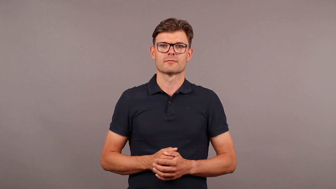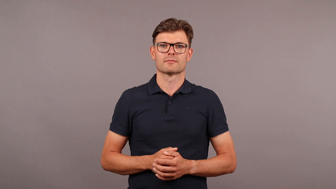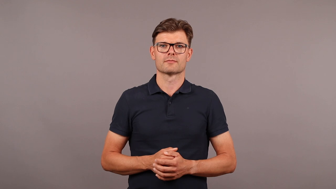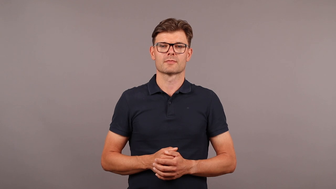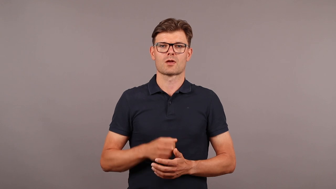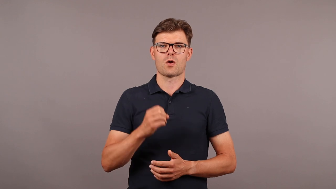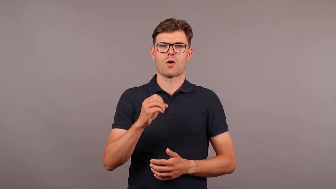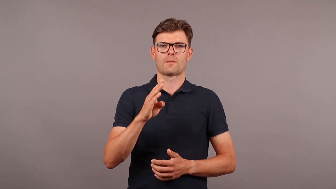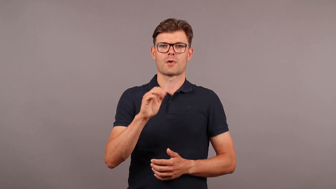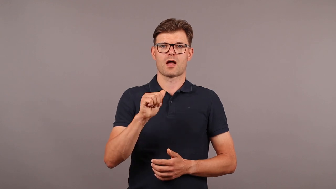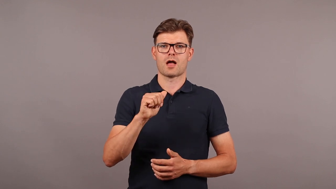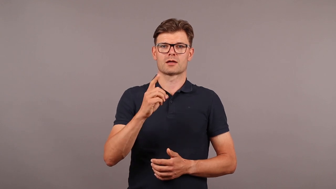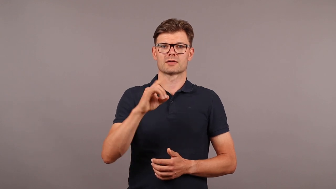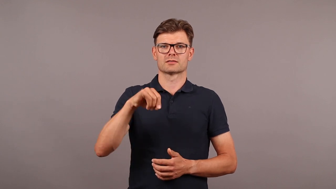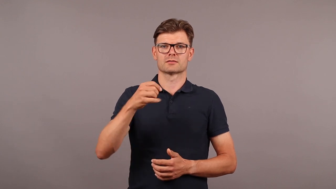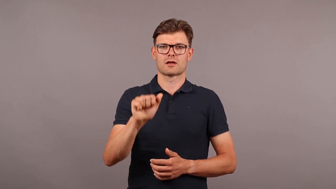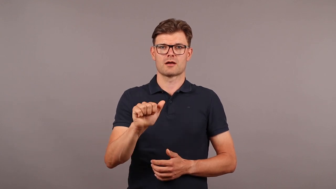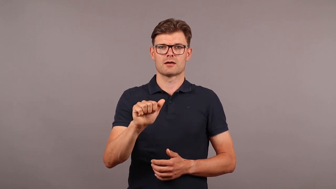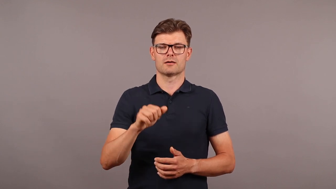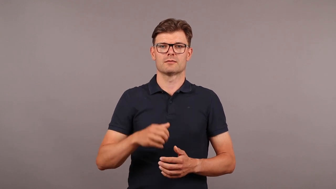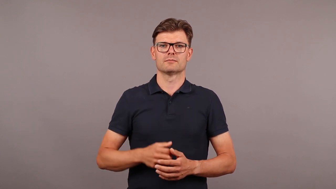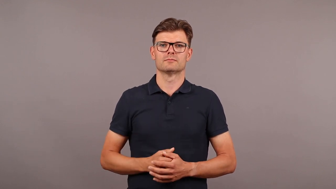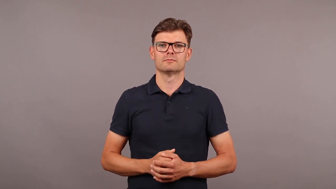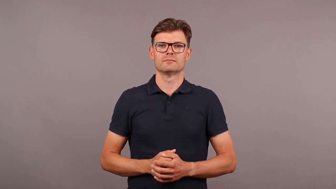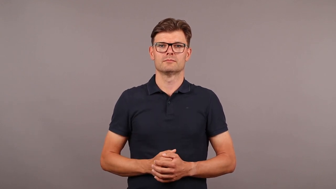Obadja